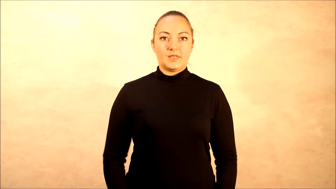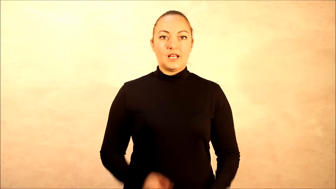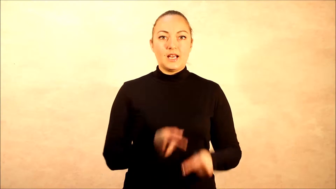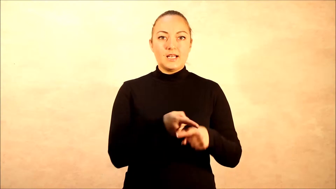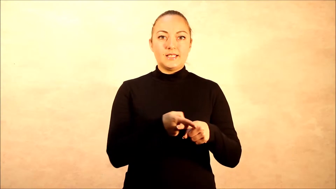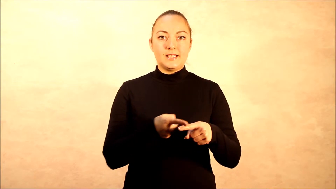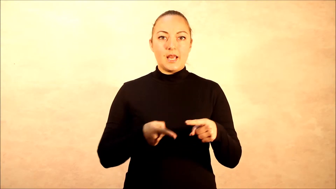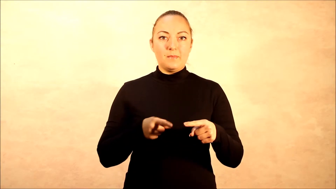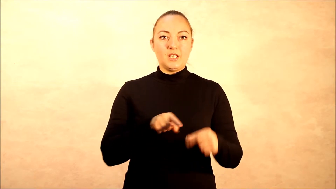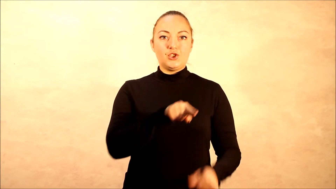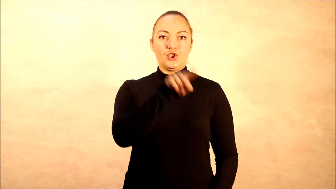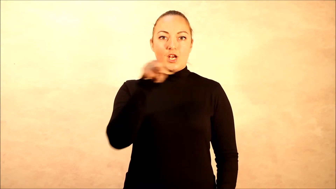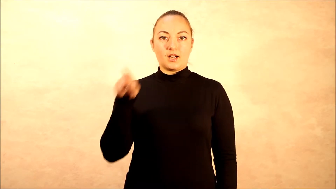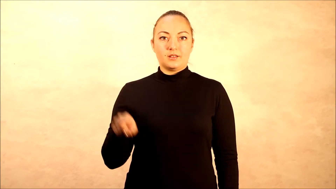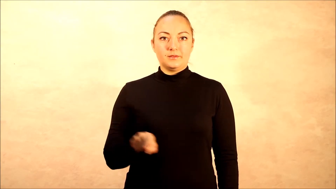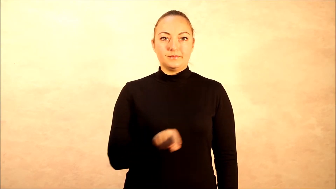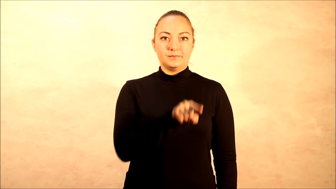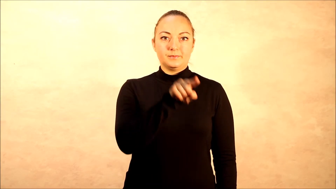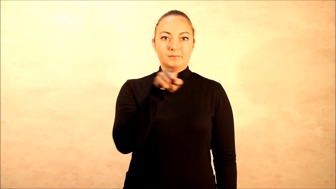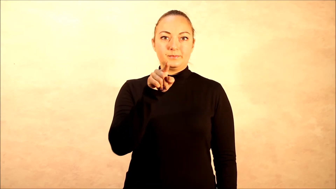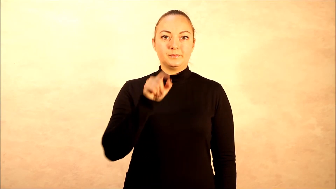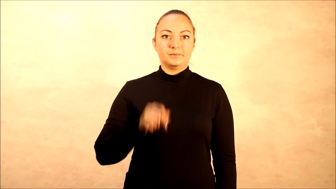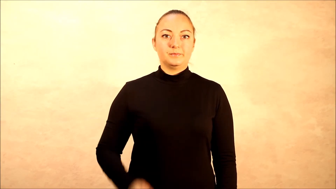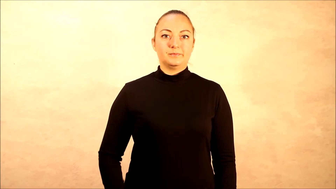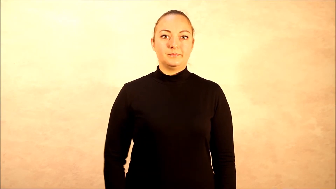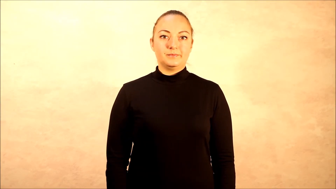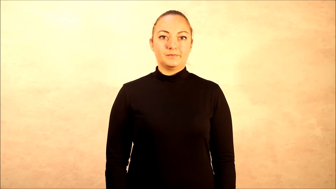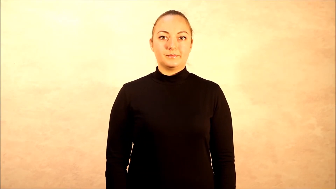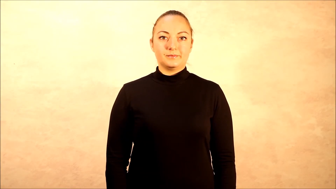Semicerc